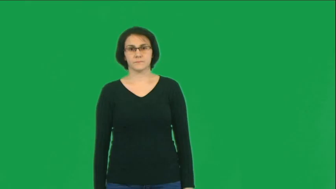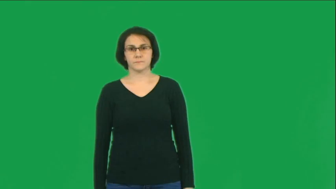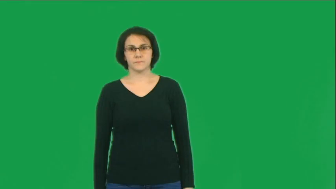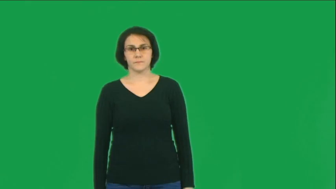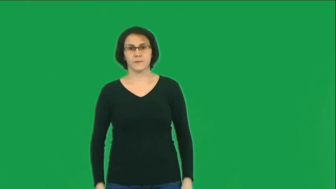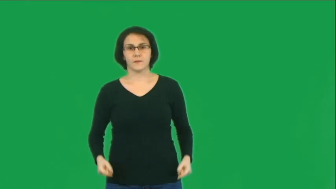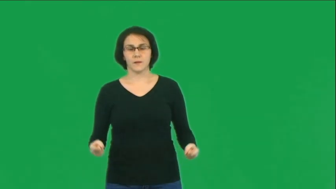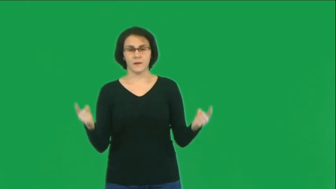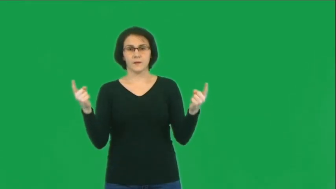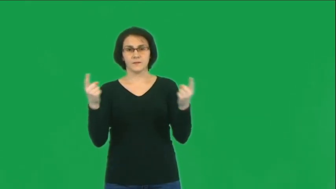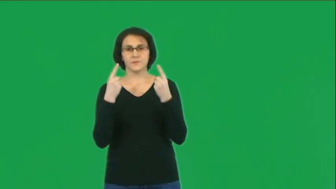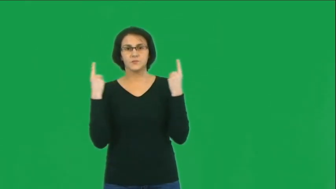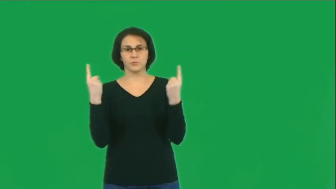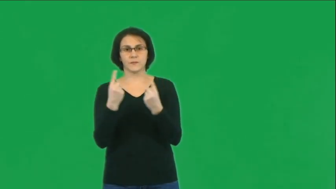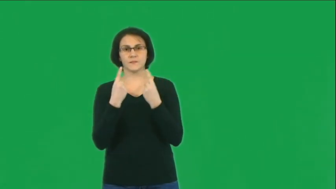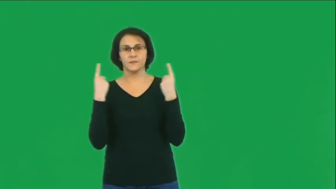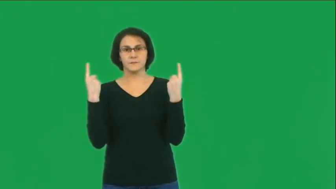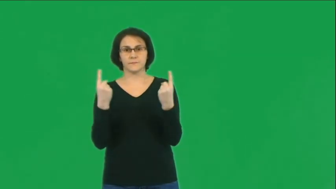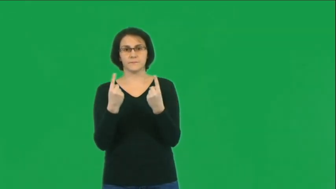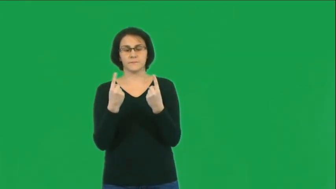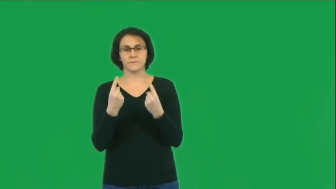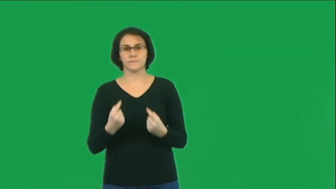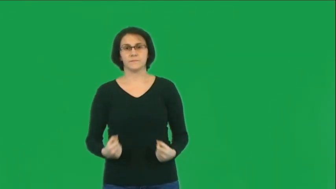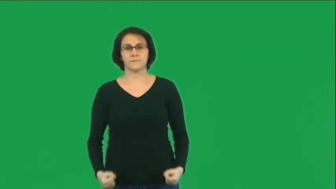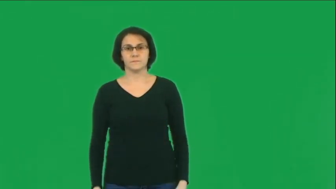sytuacja